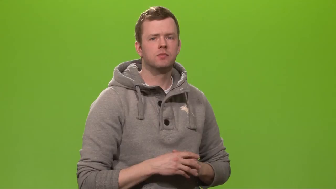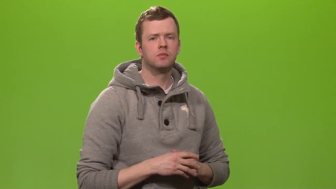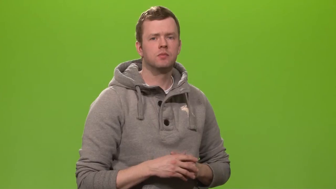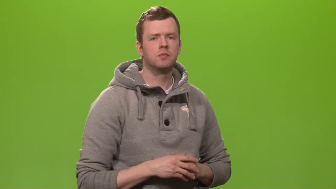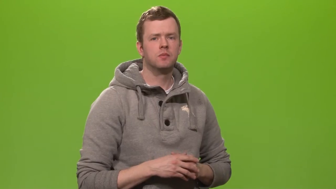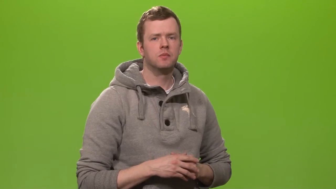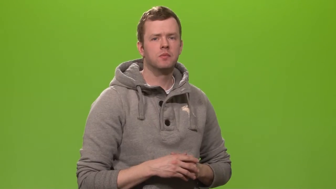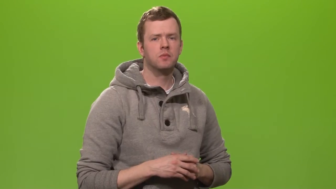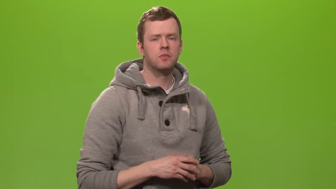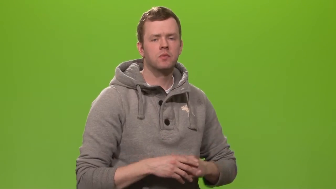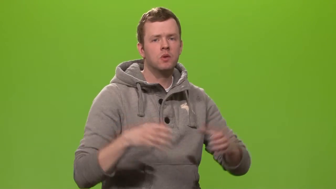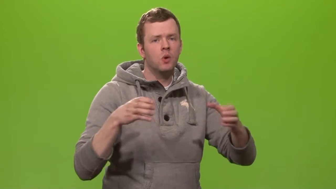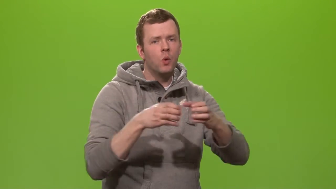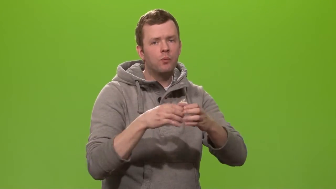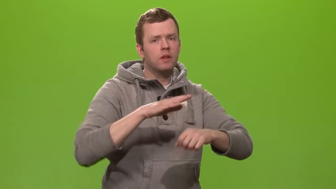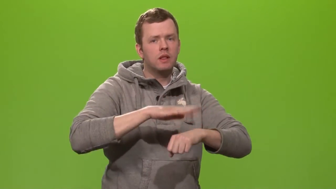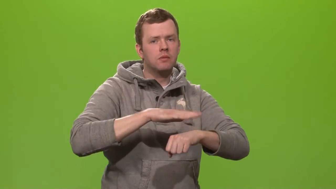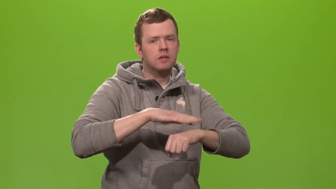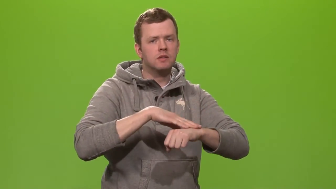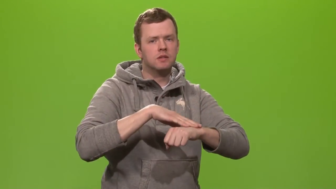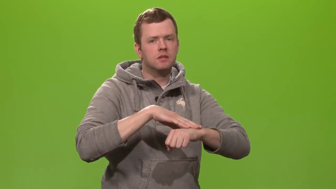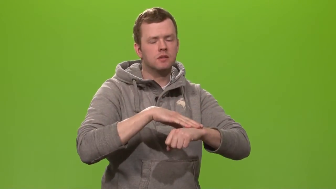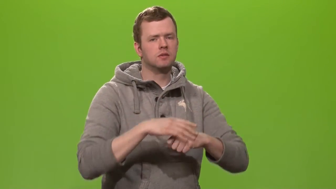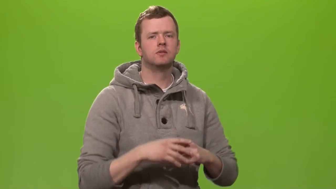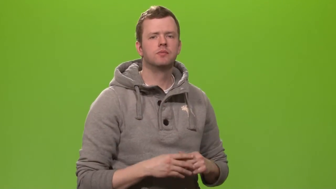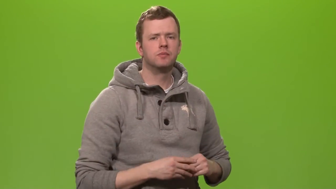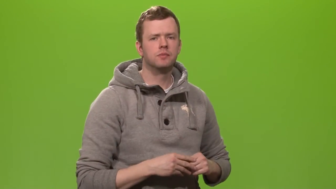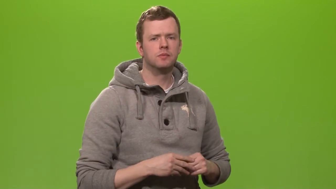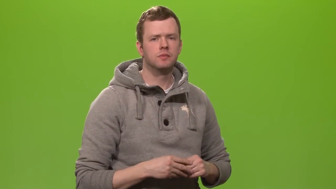Hóptími